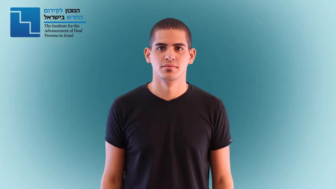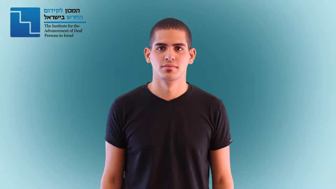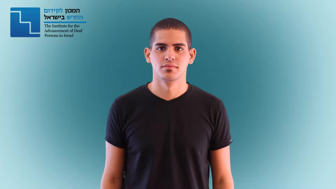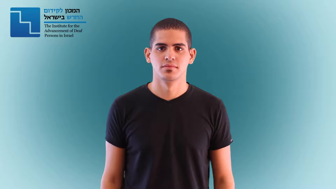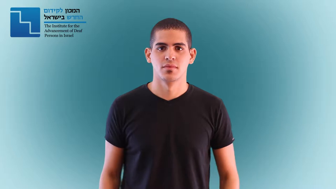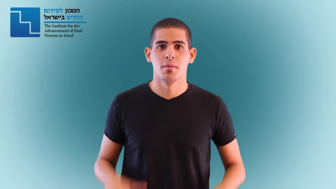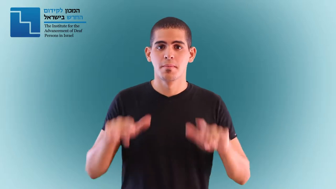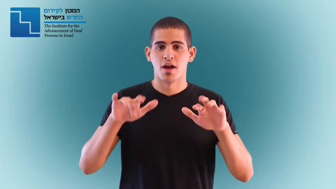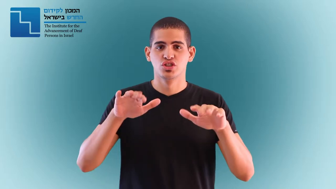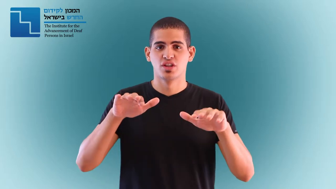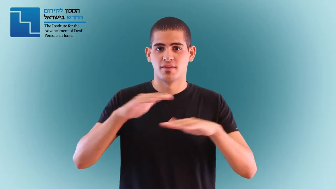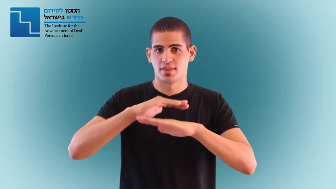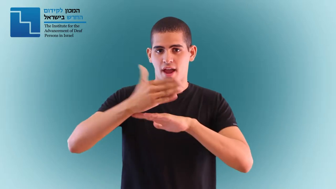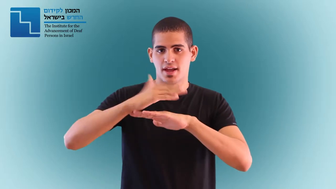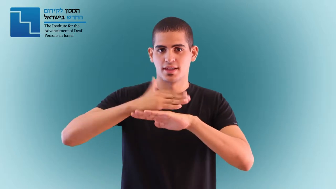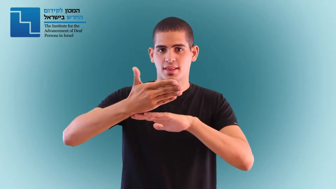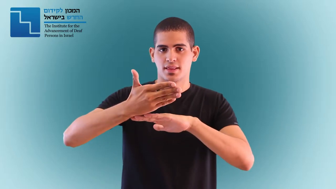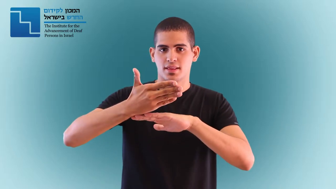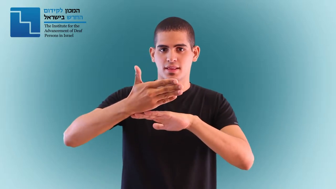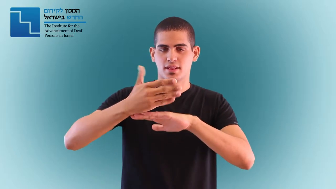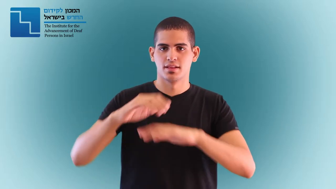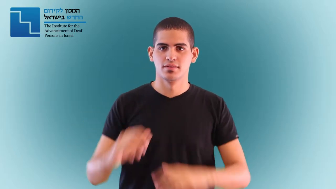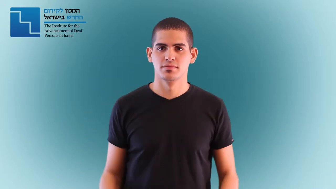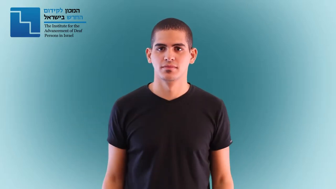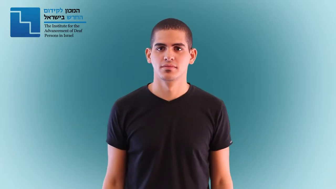מחשב נישא